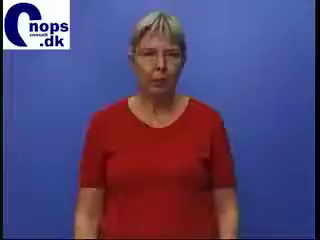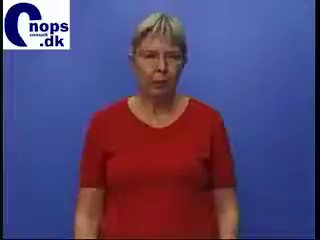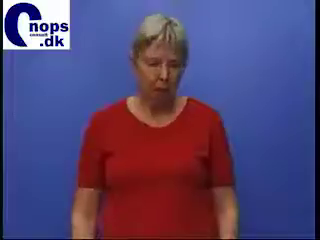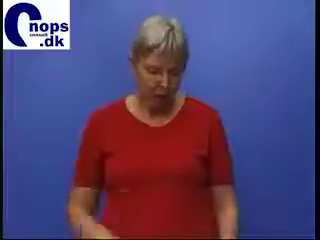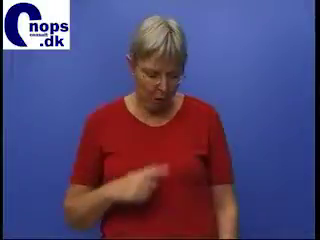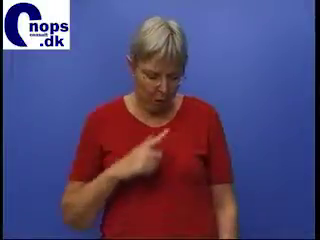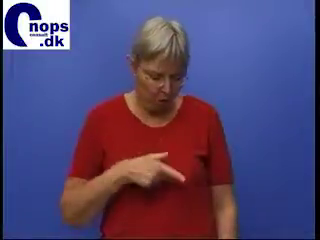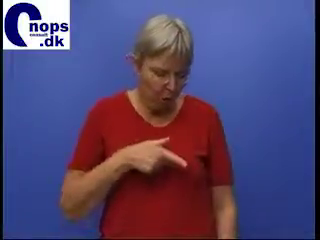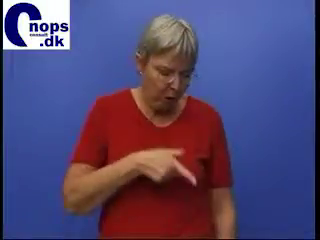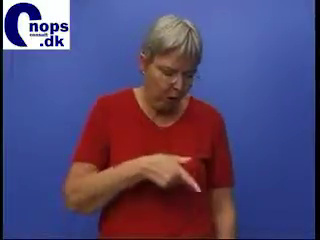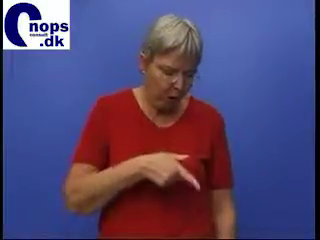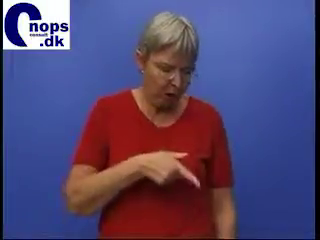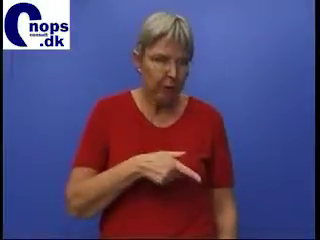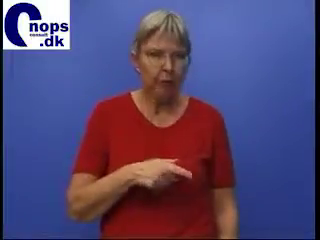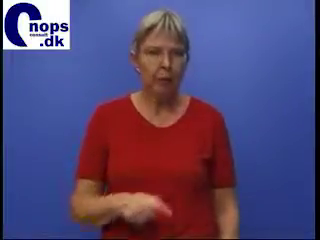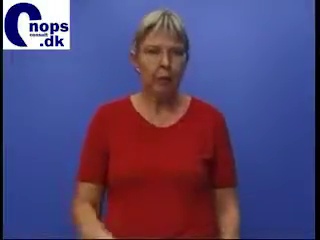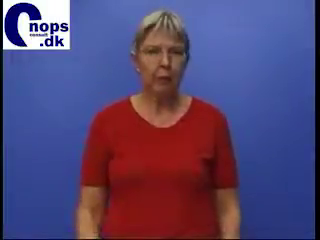olie